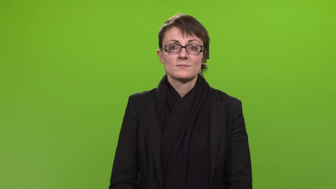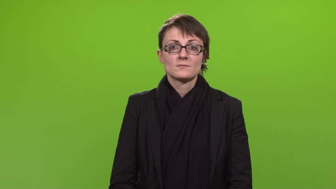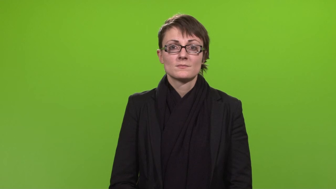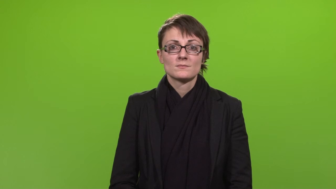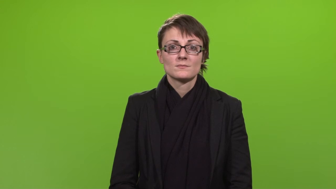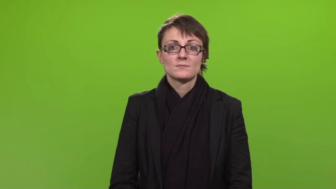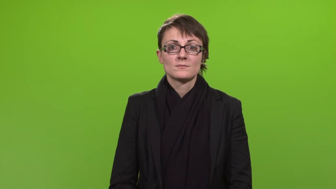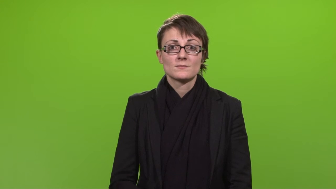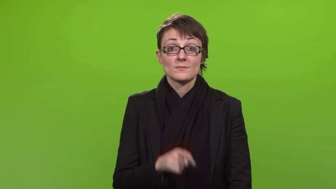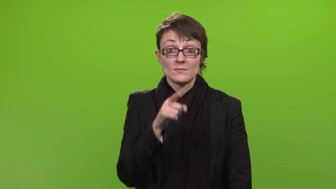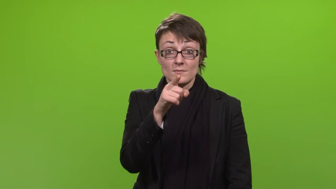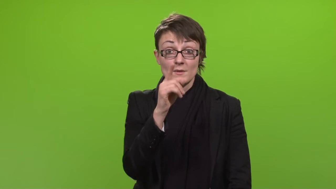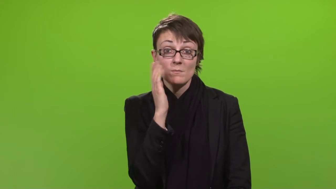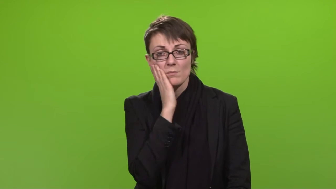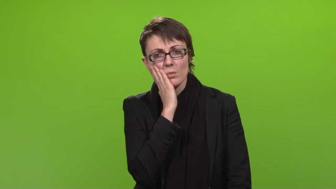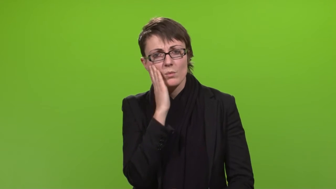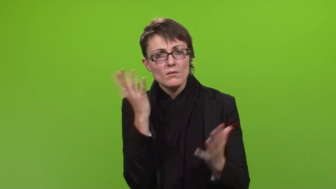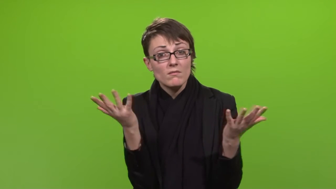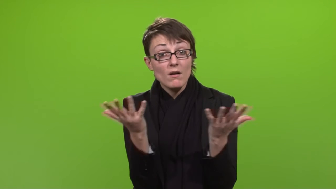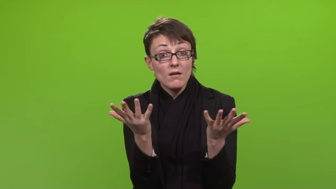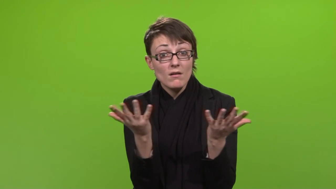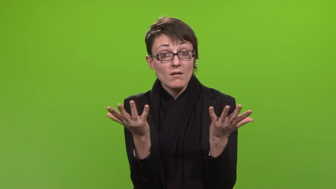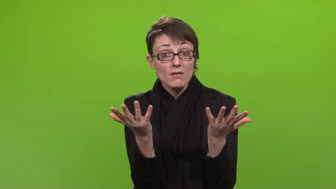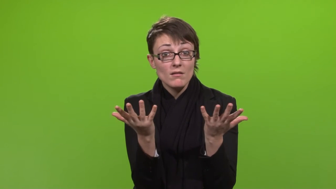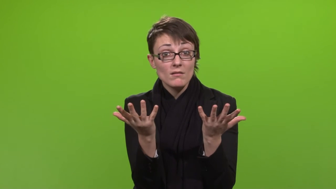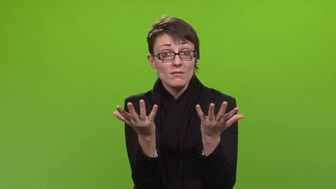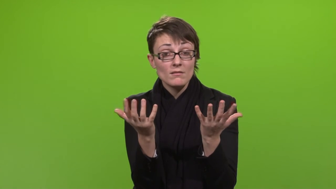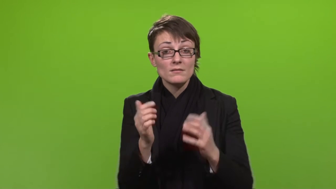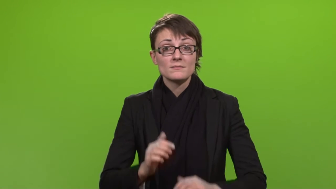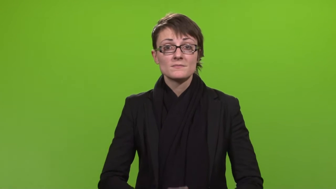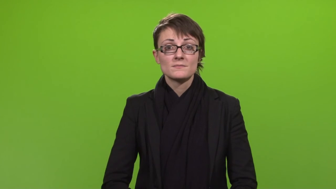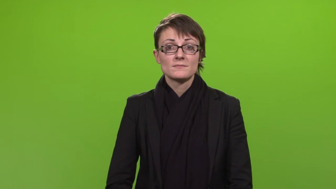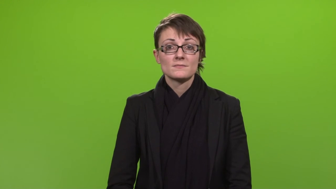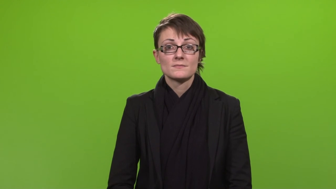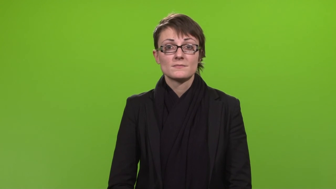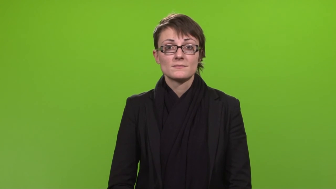Hvar áttu heima